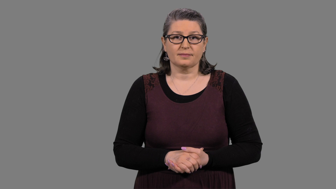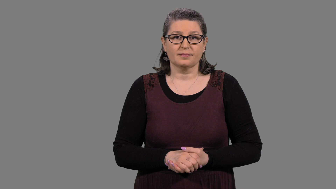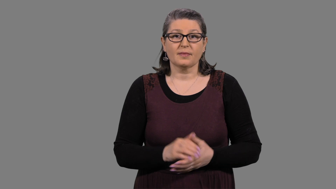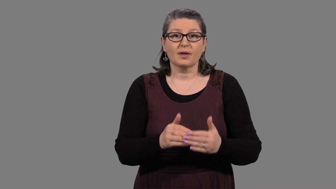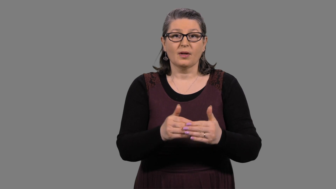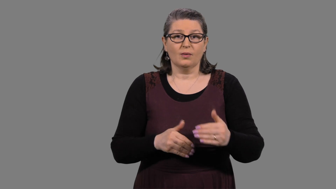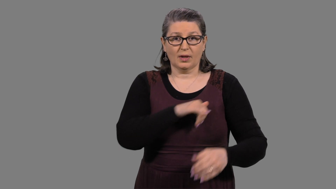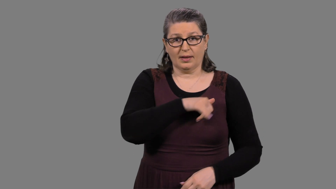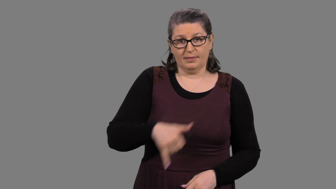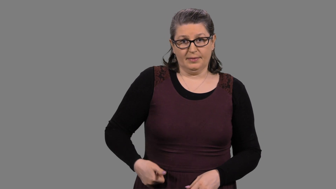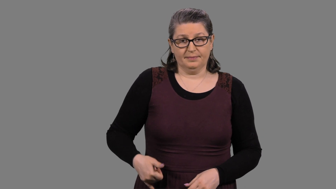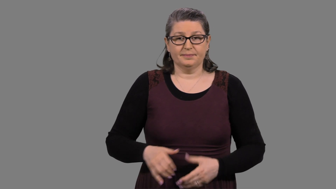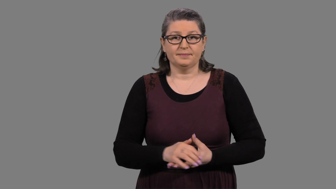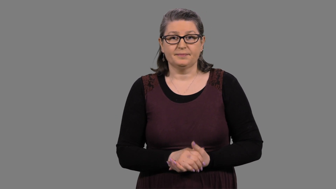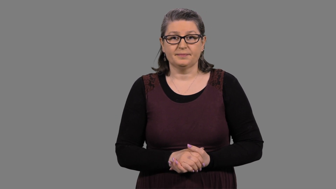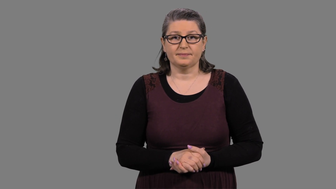Undankeppni